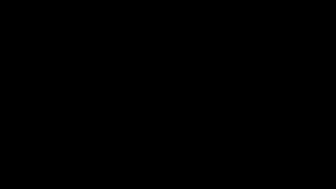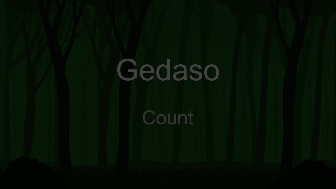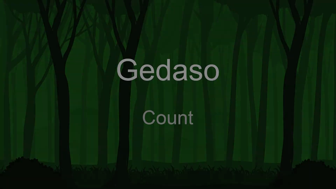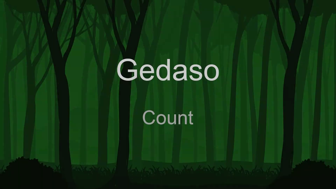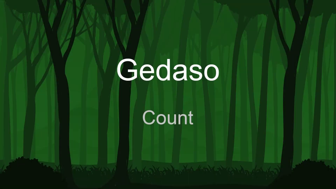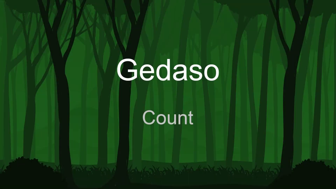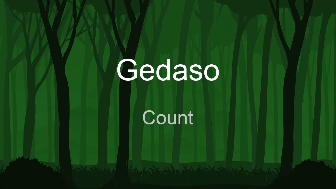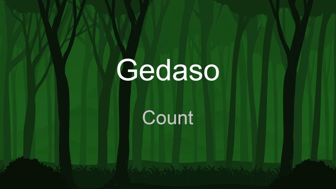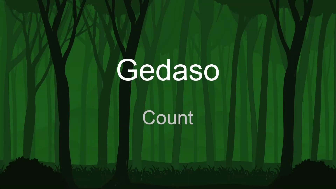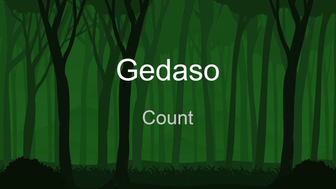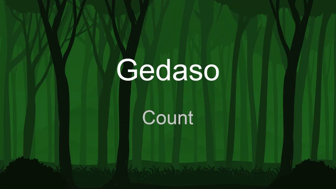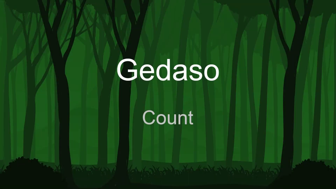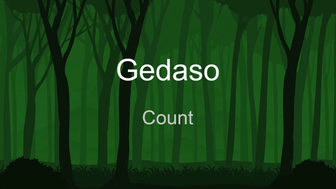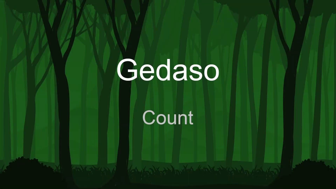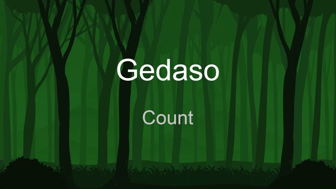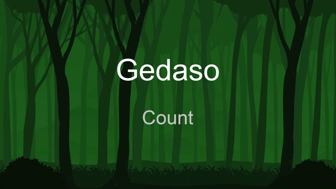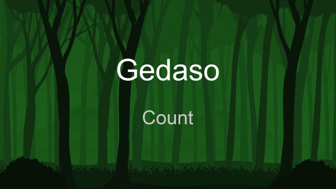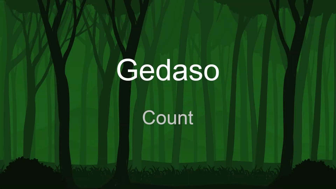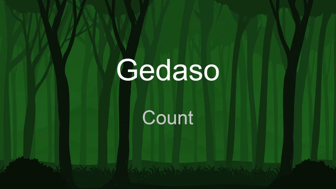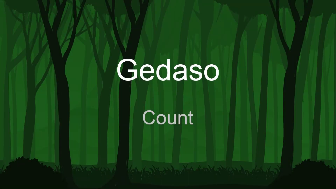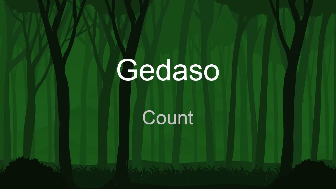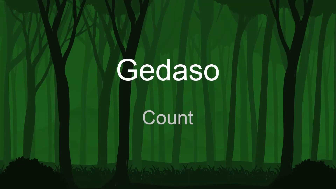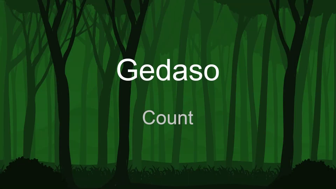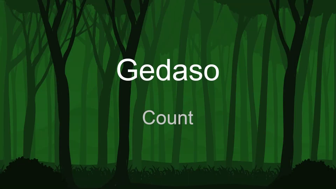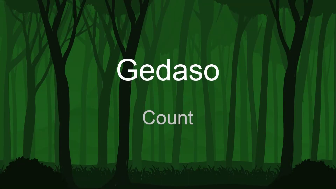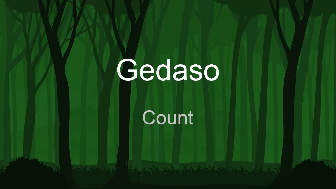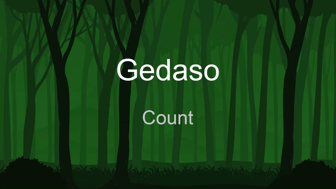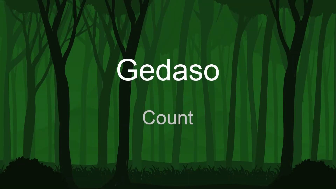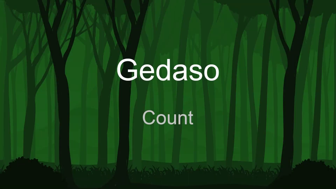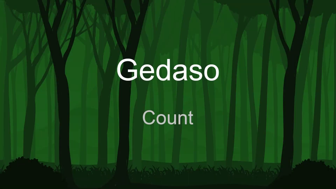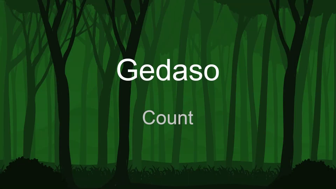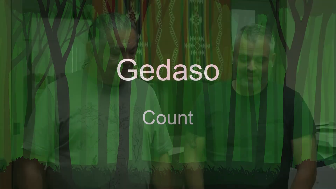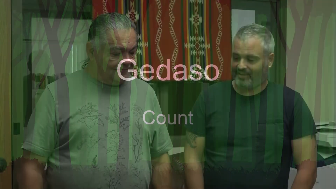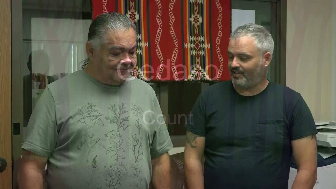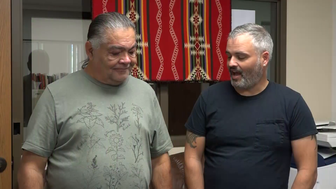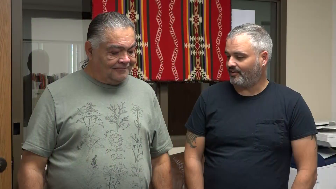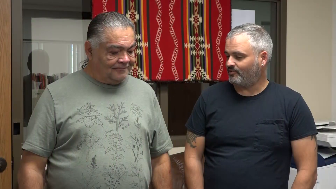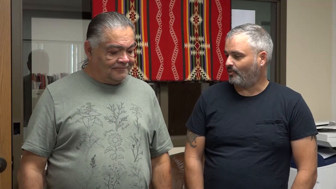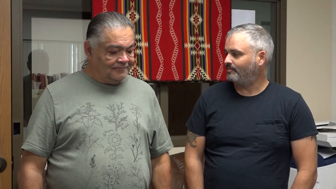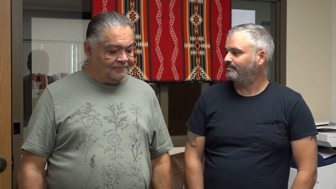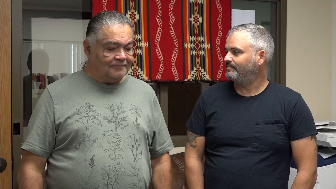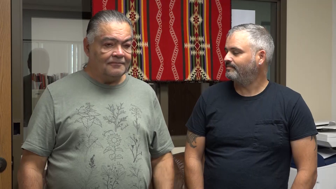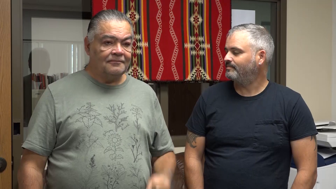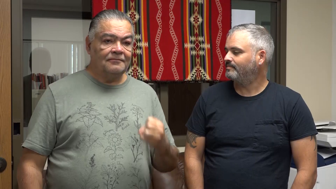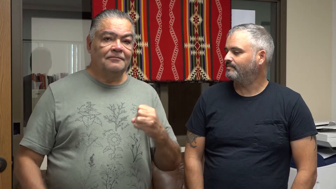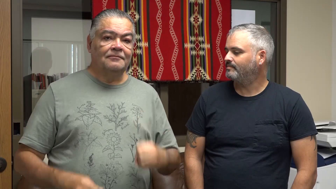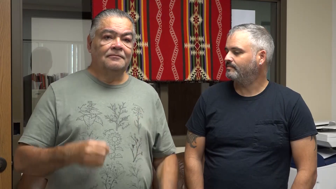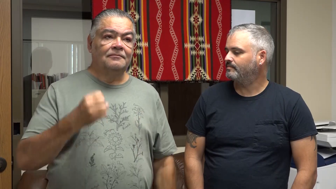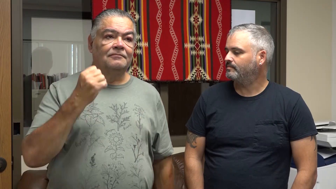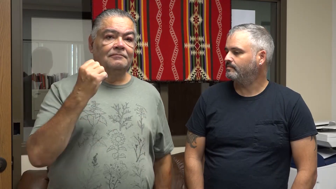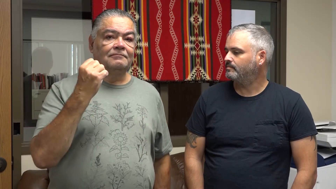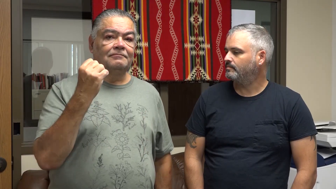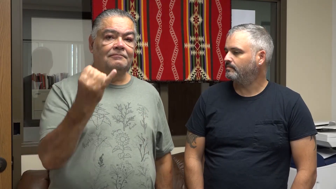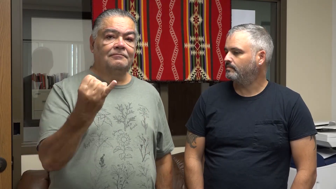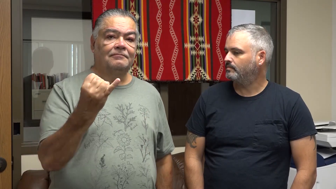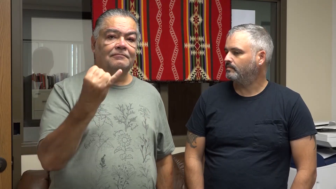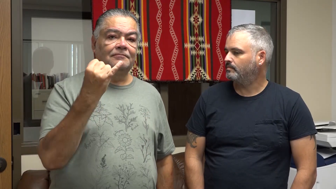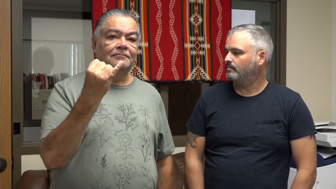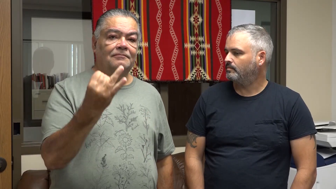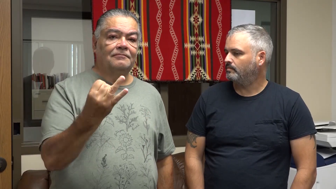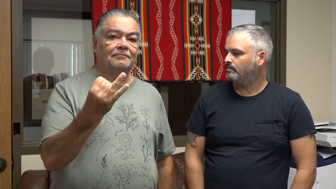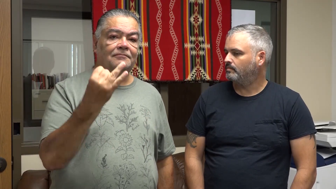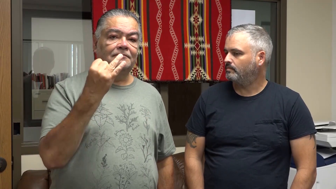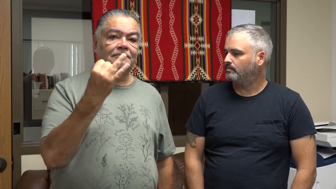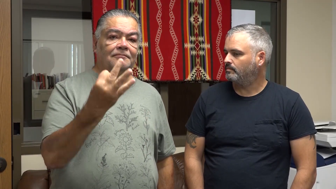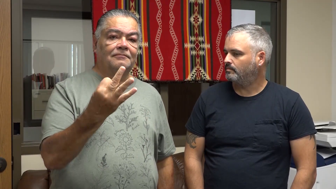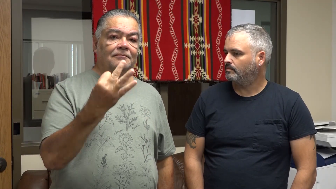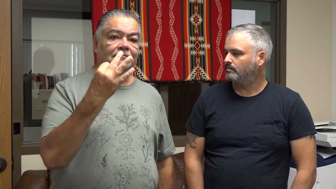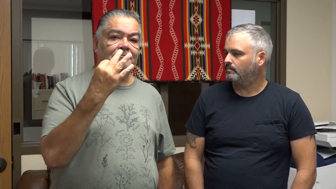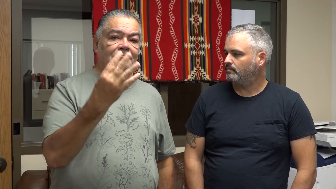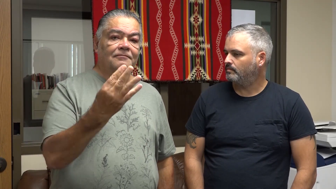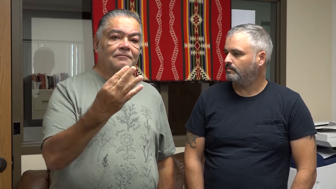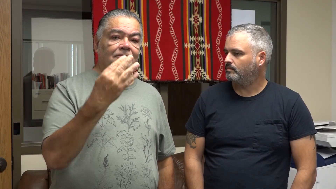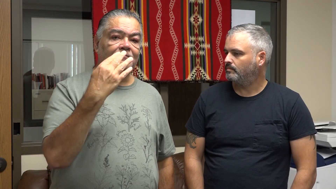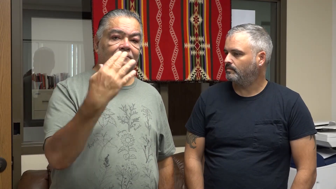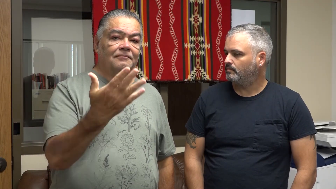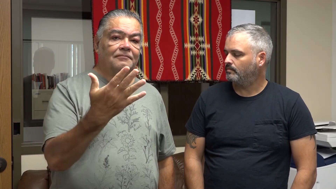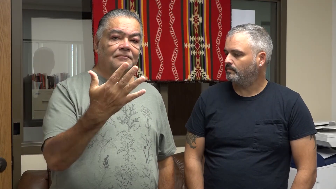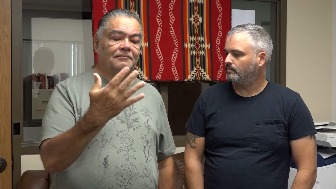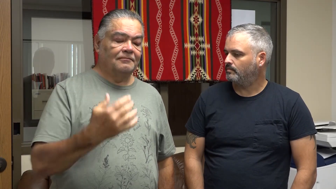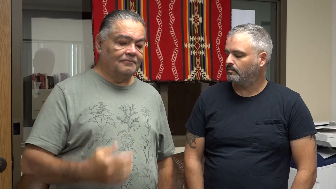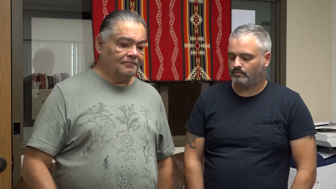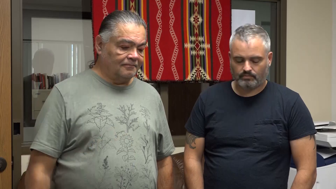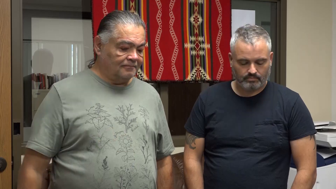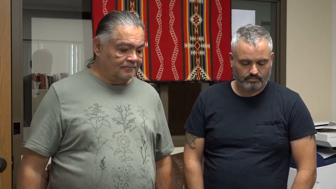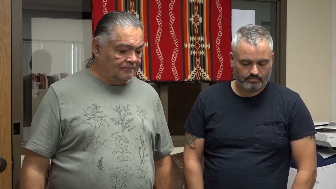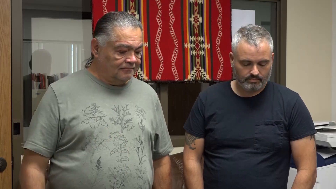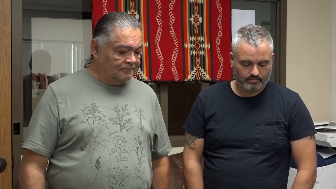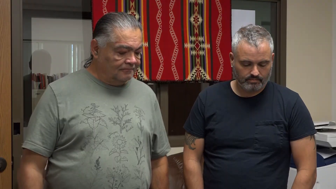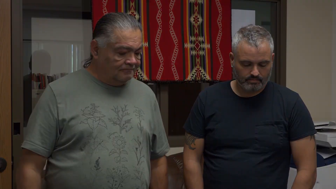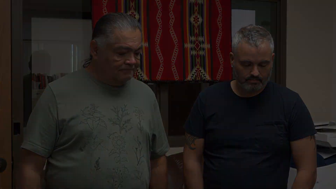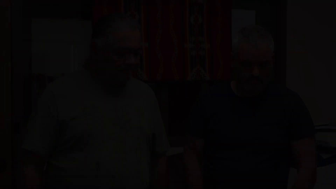Gedaso